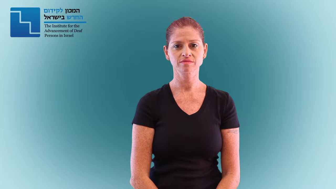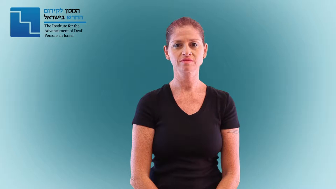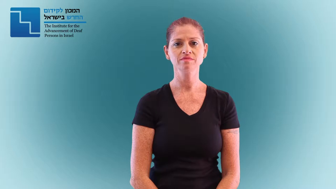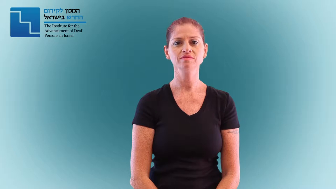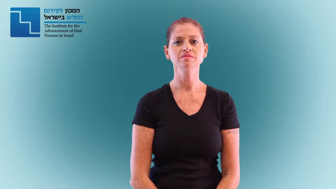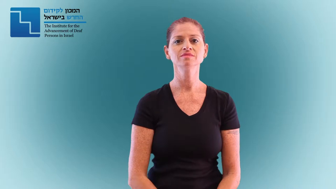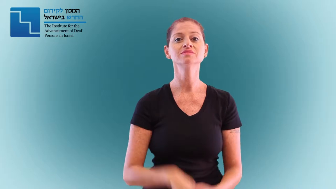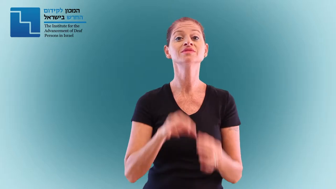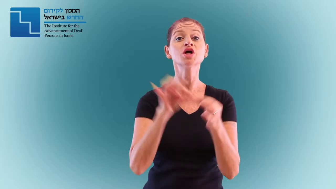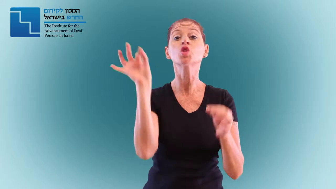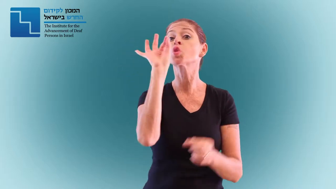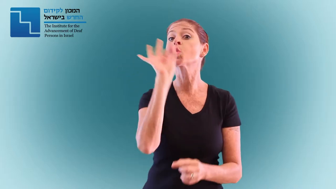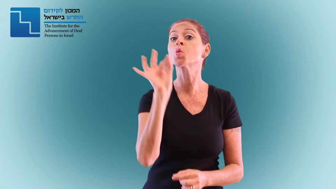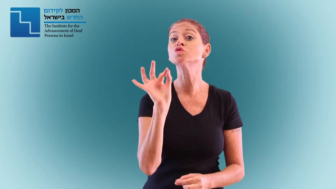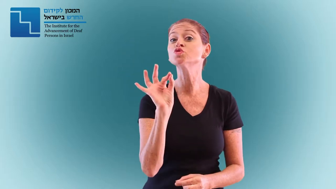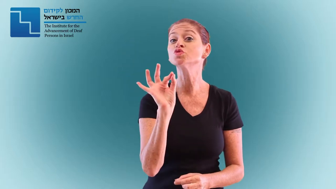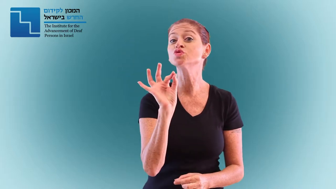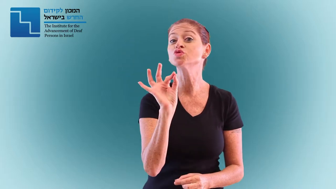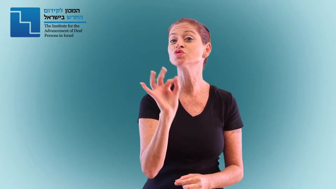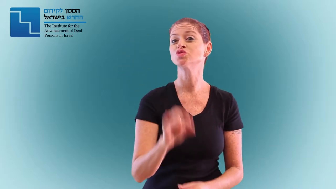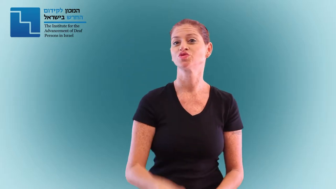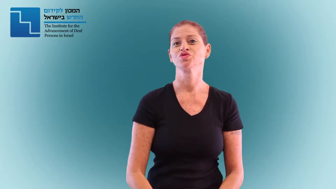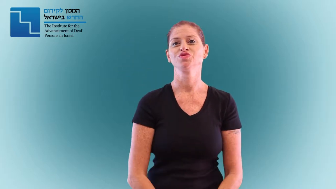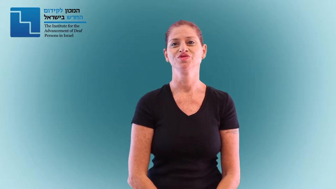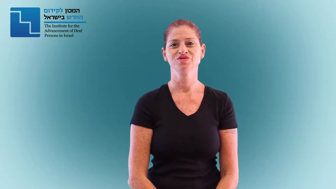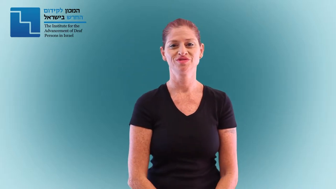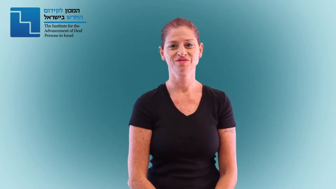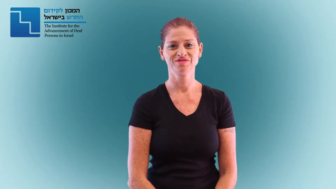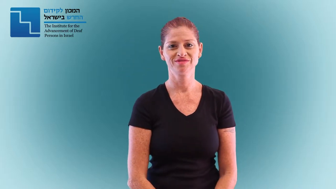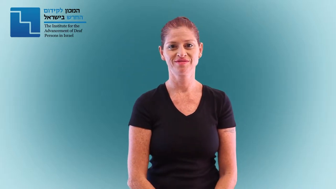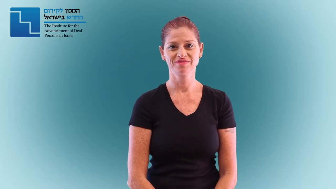טוש